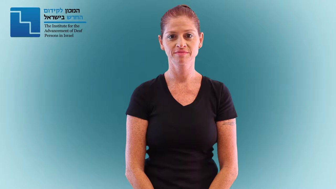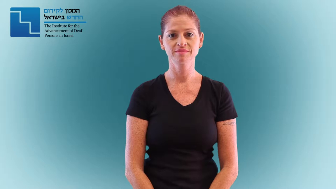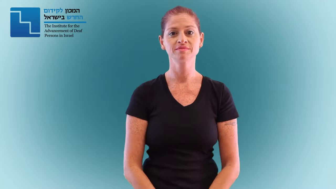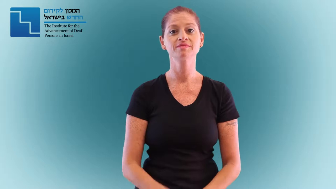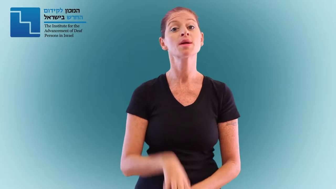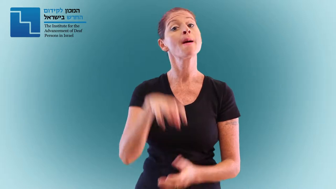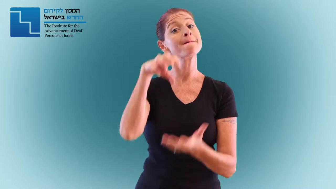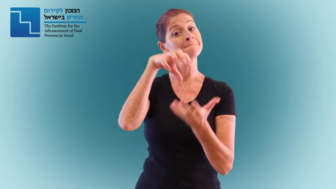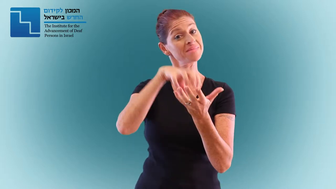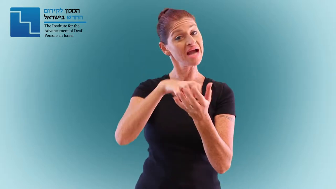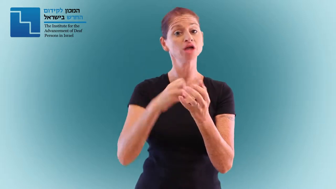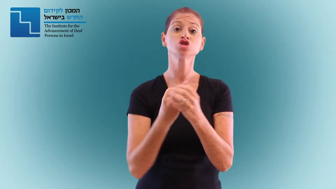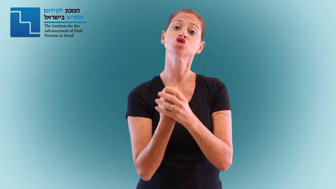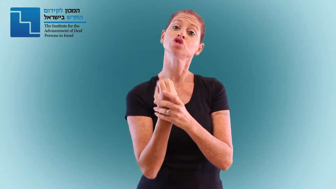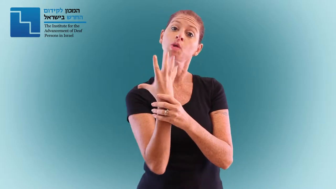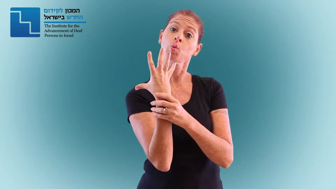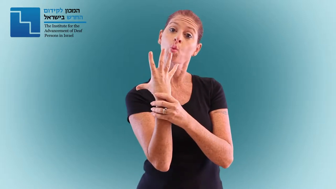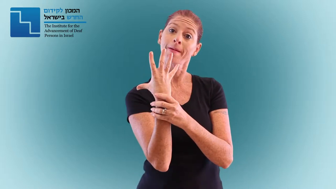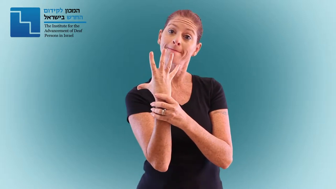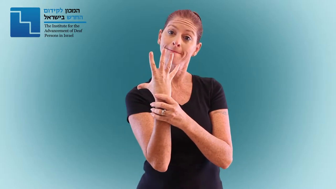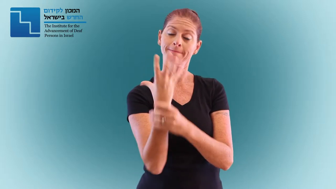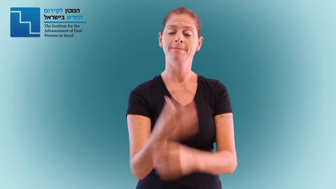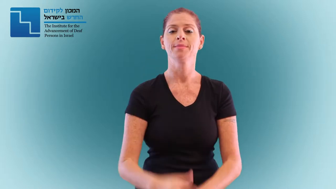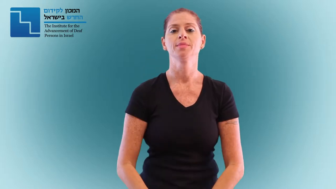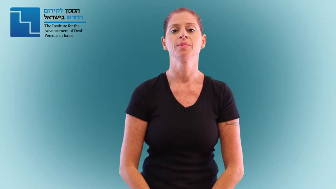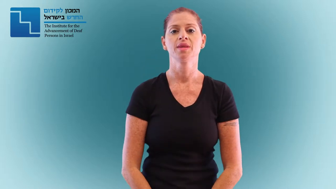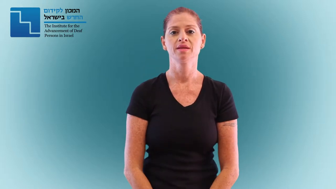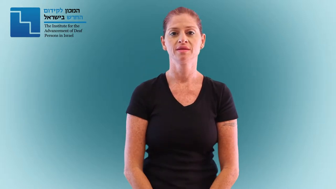מרכז שיקום